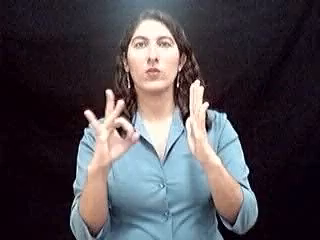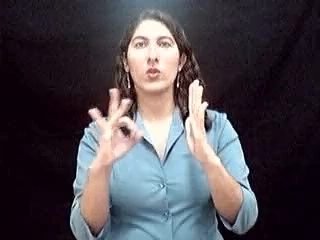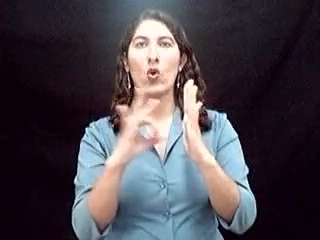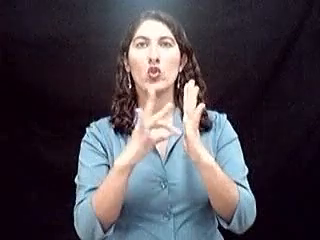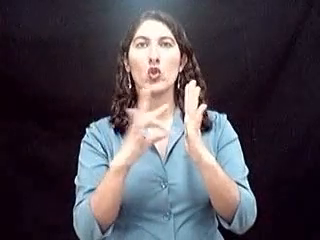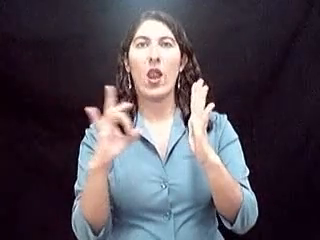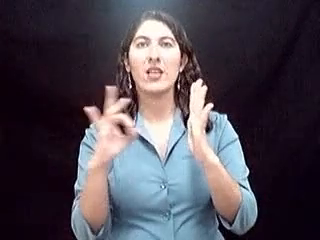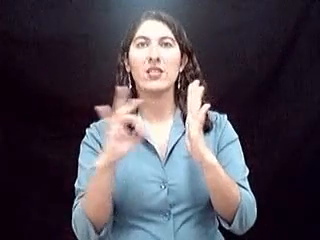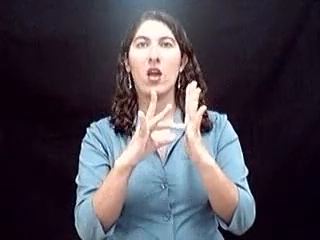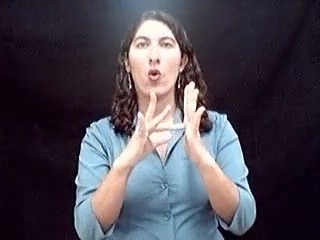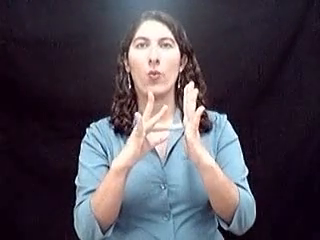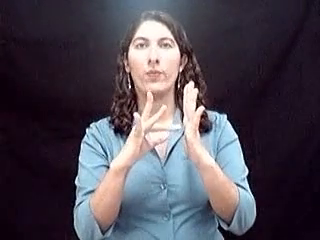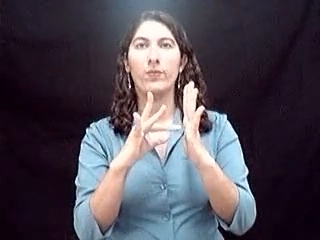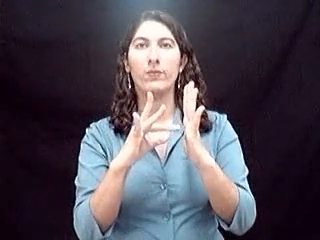consolacao